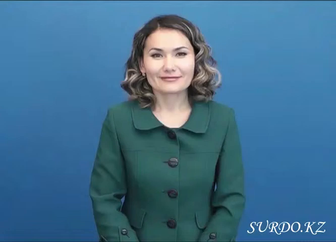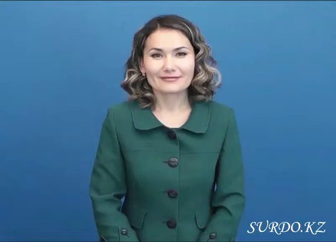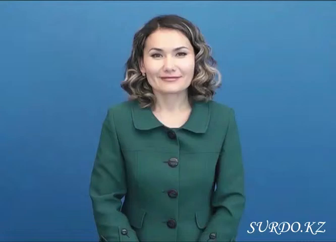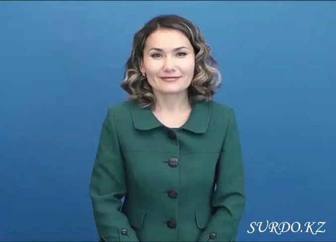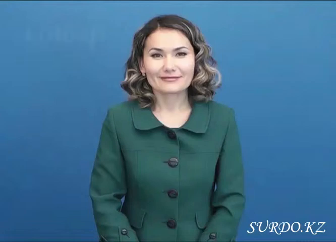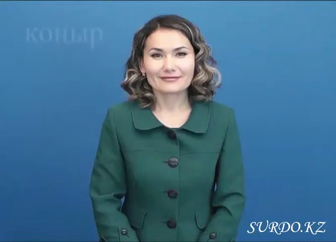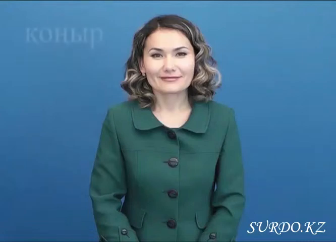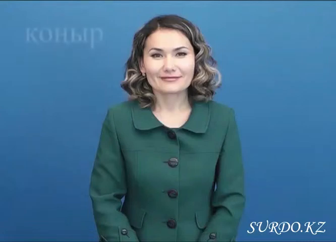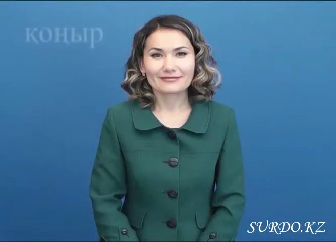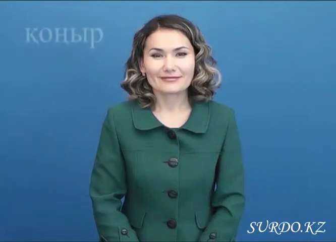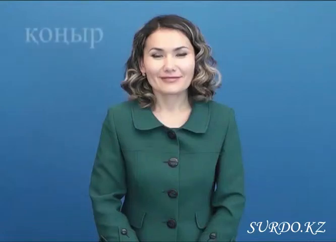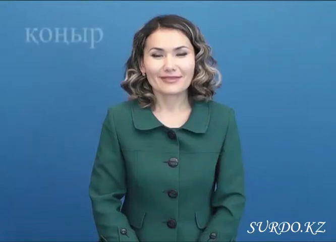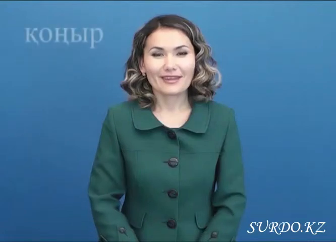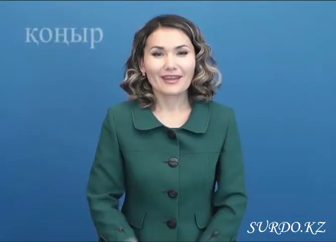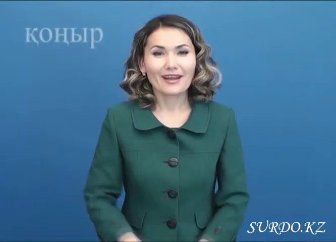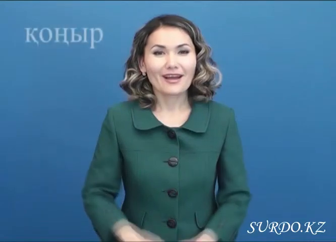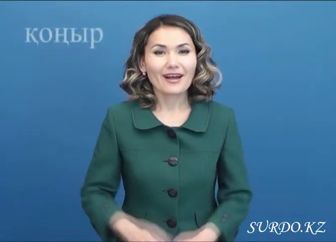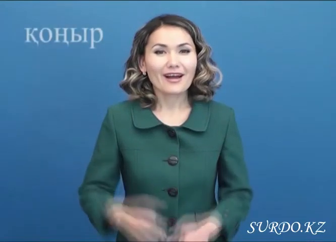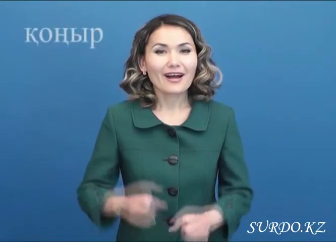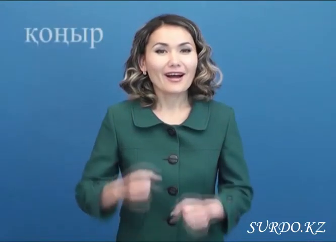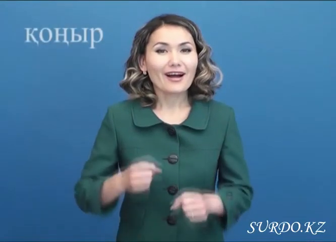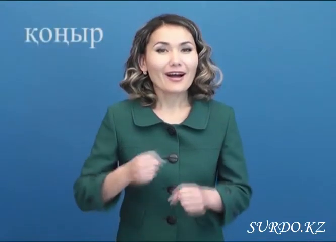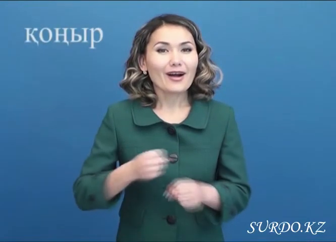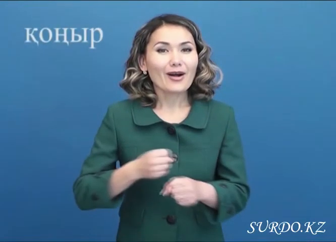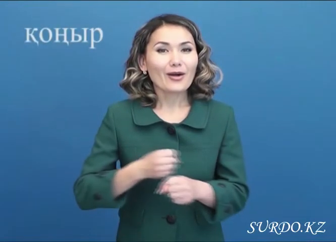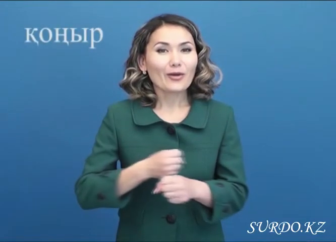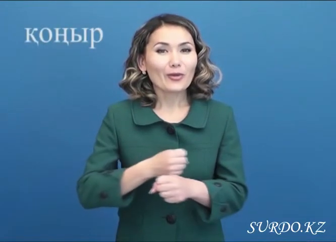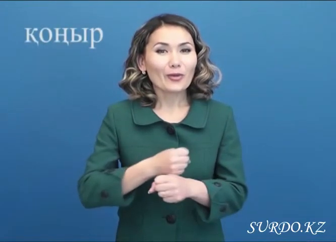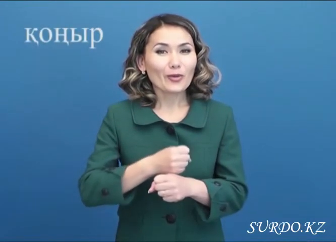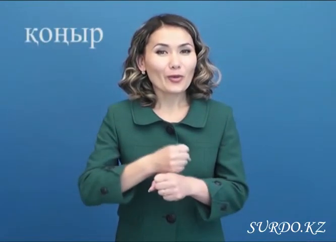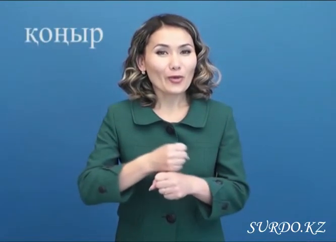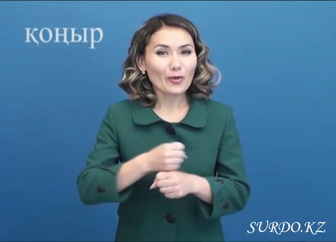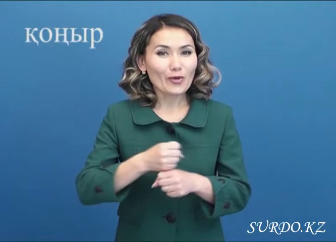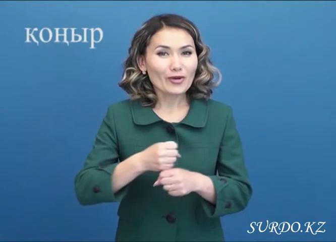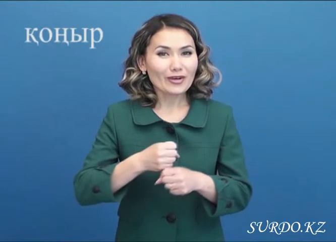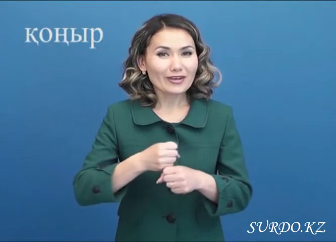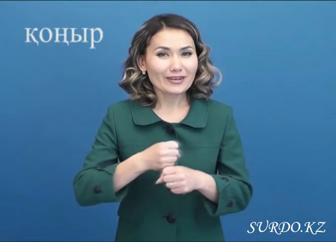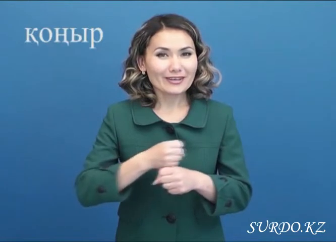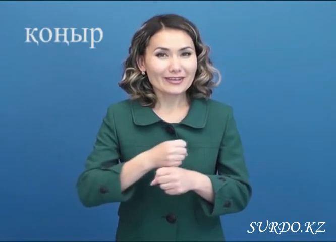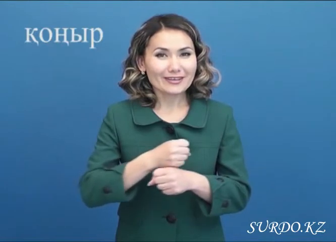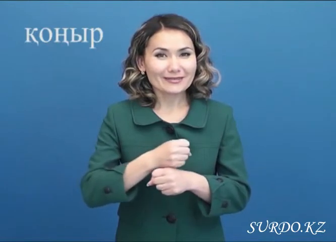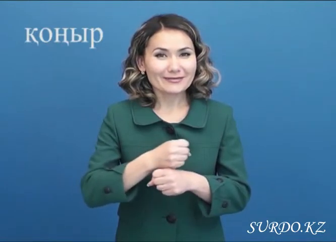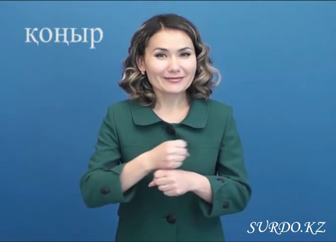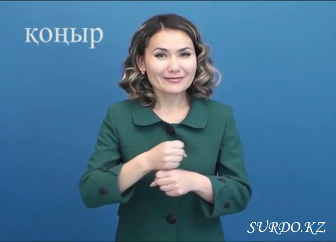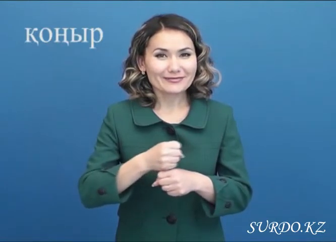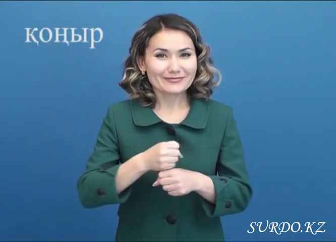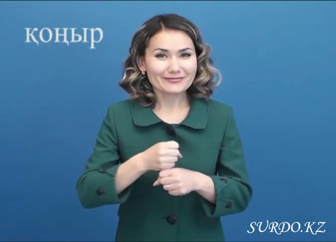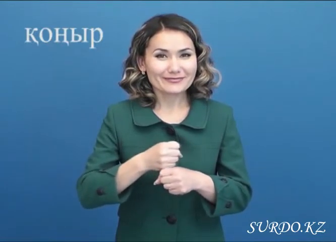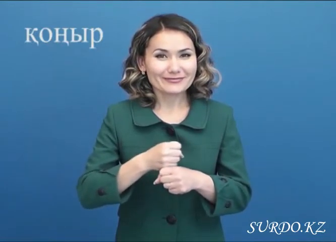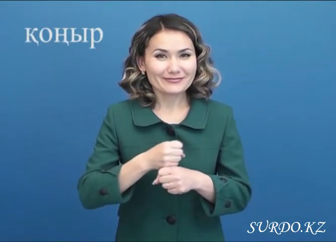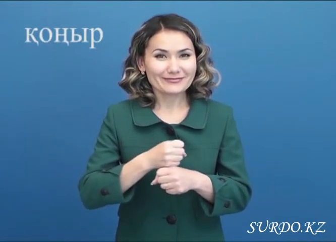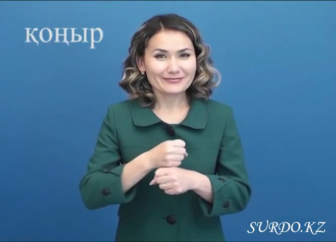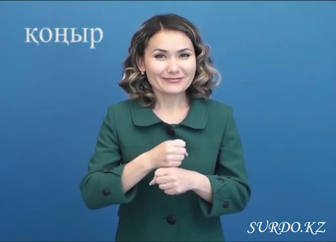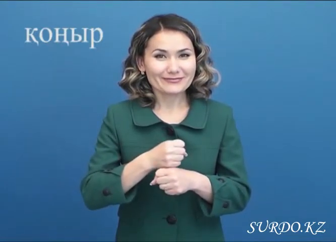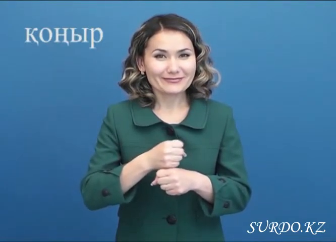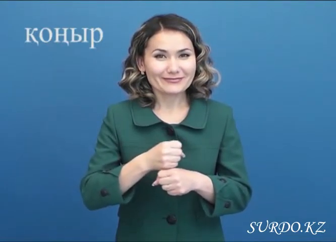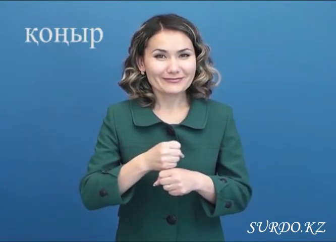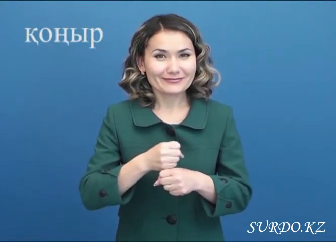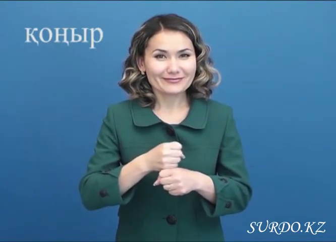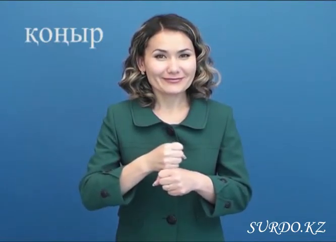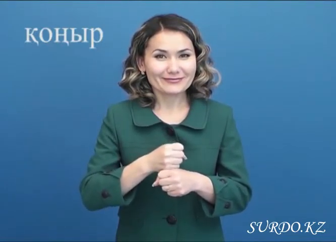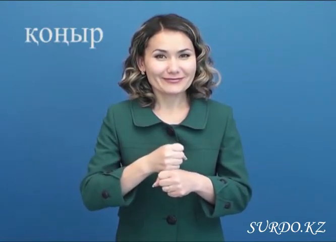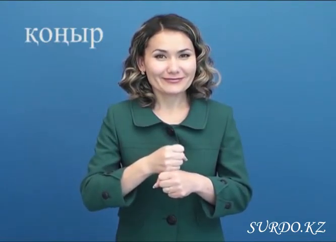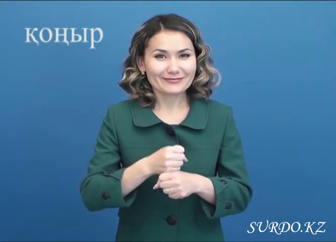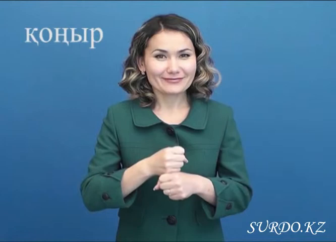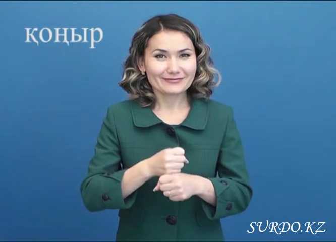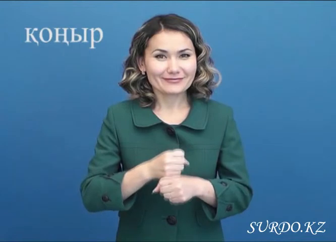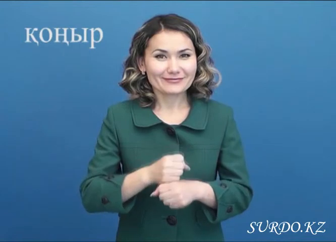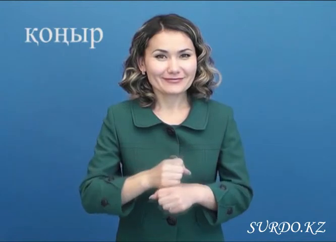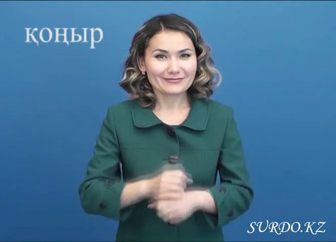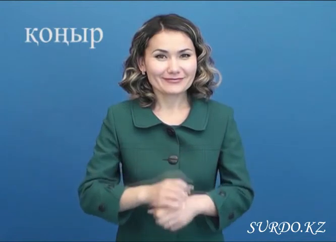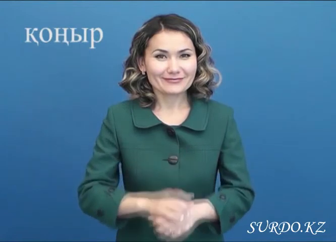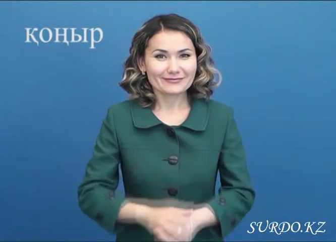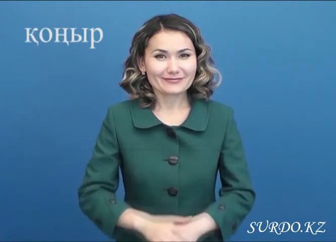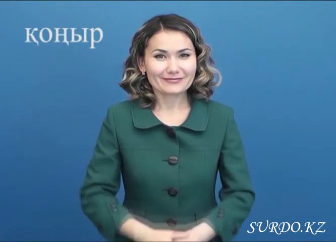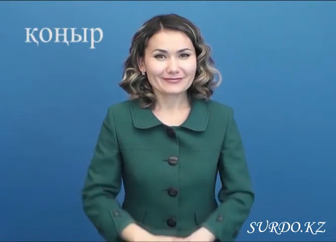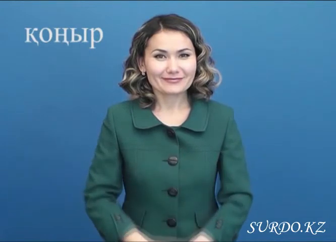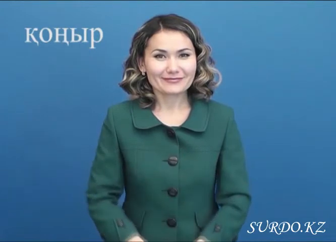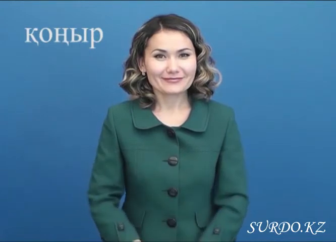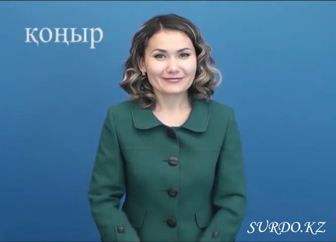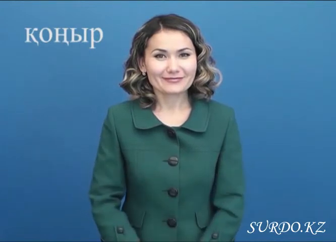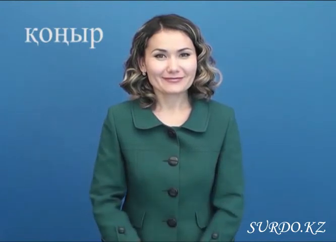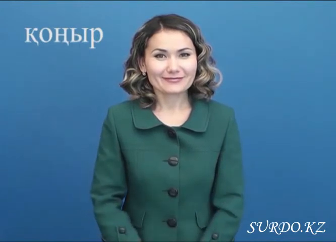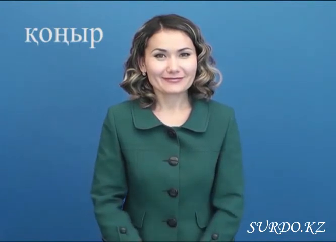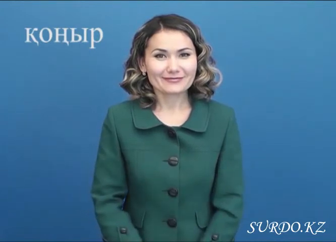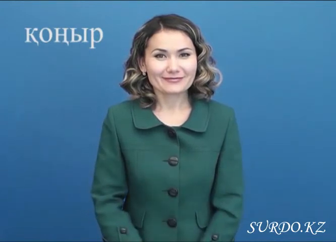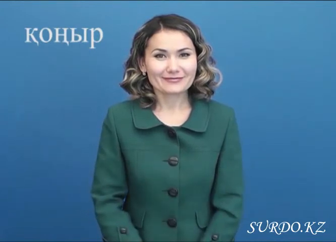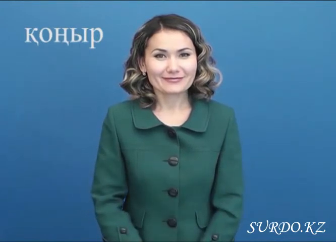Қоңыр